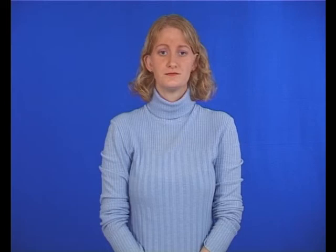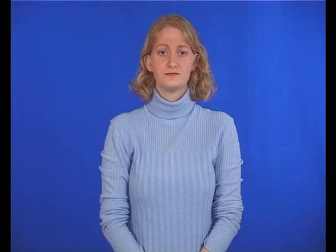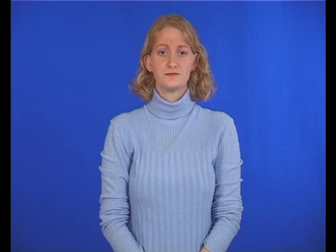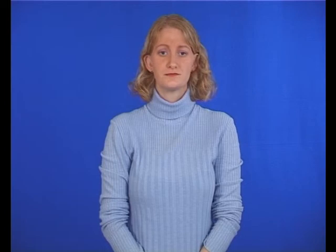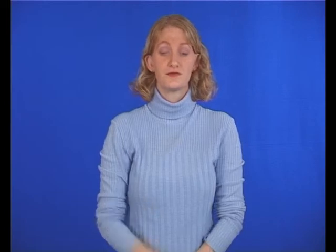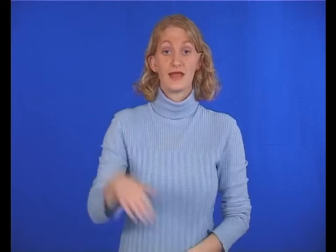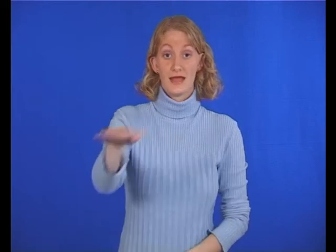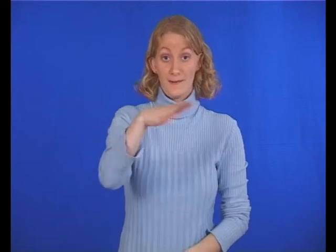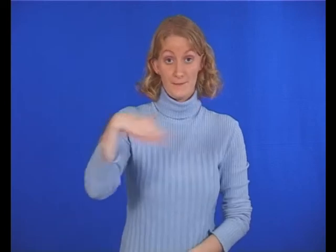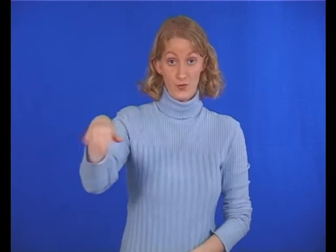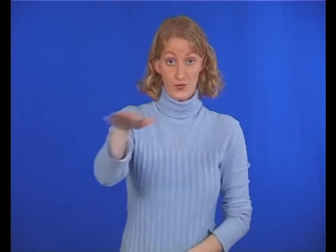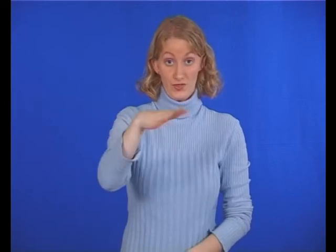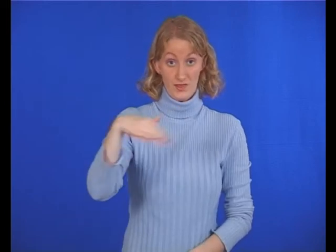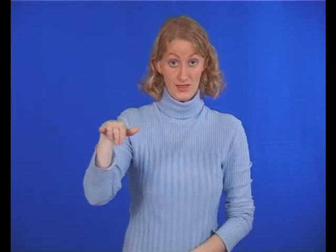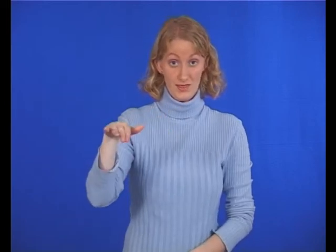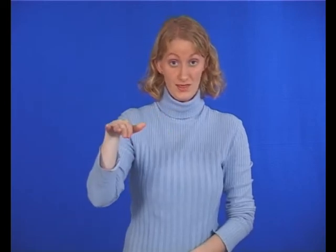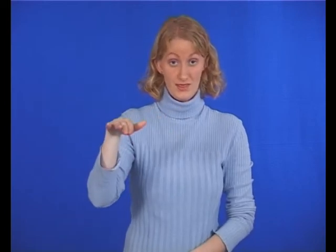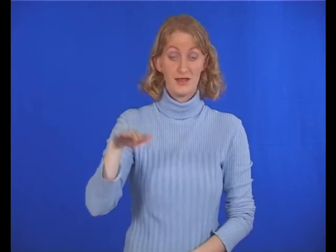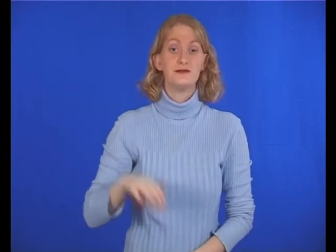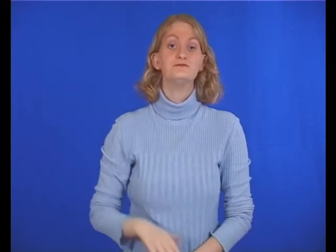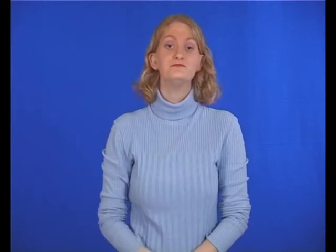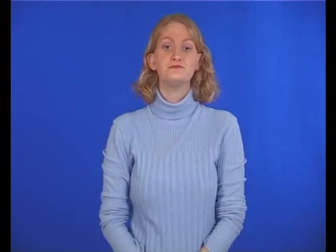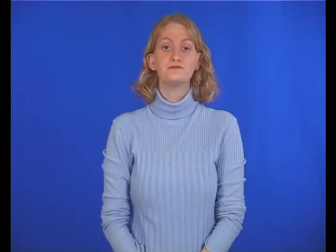ibud